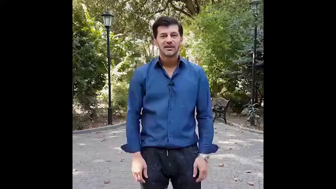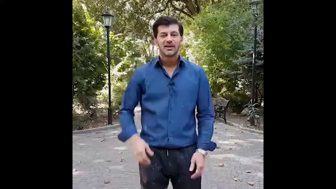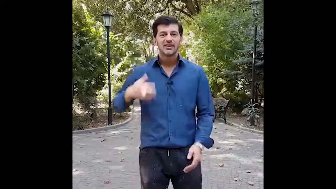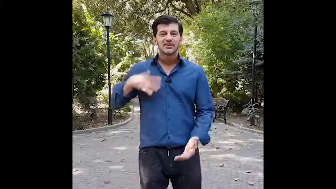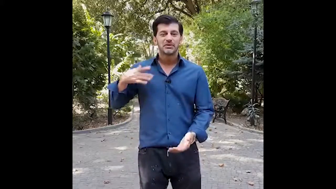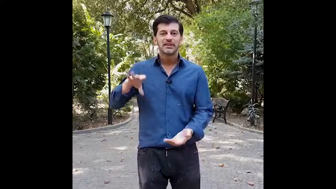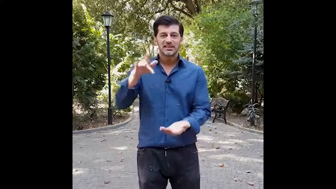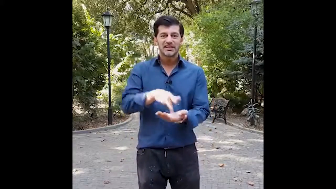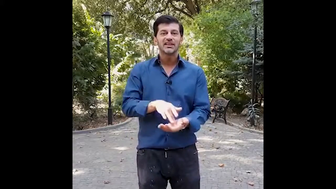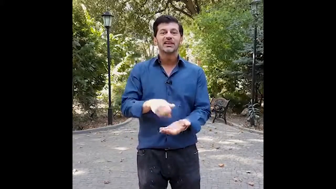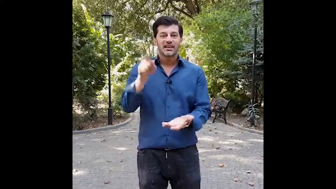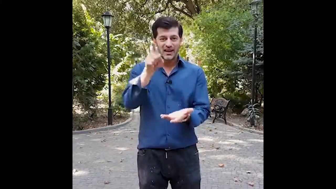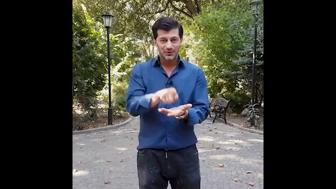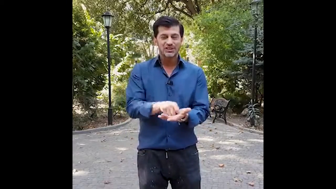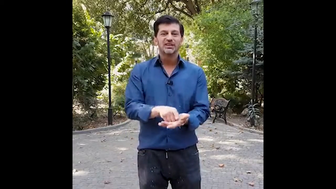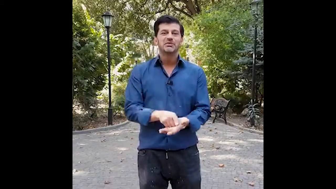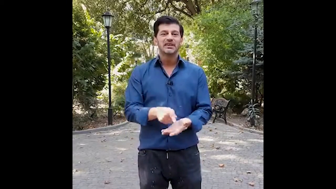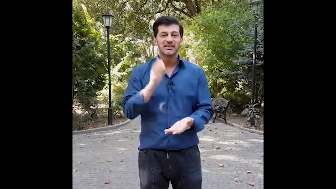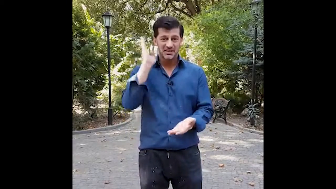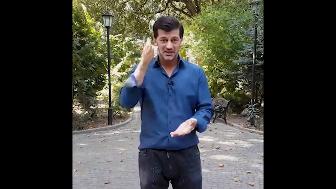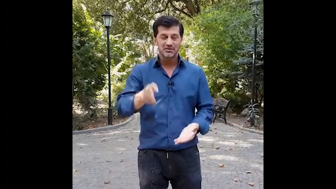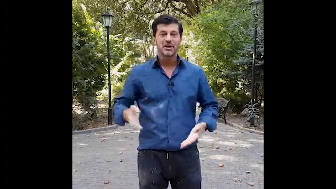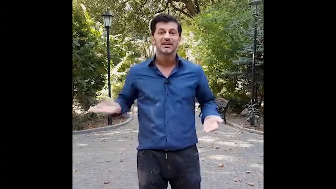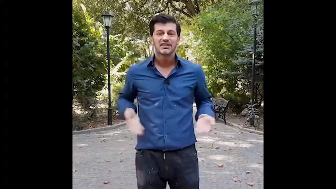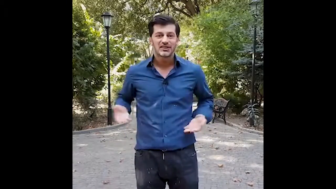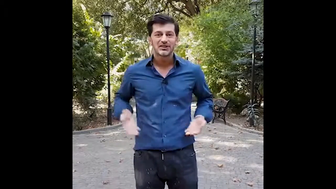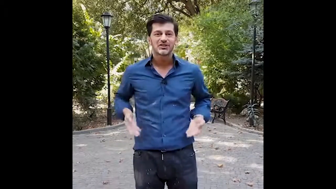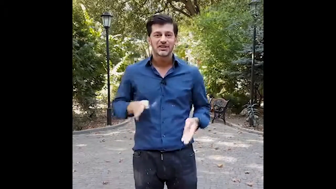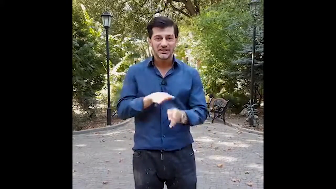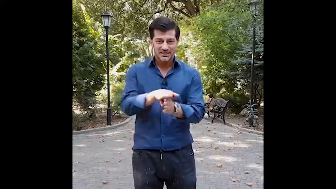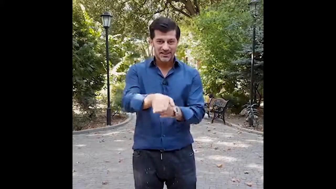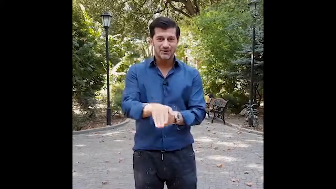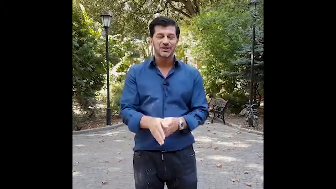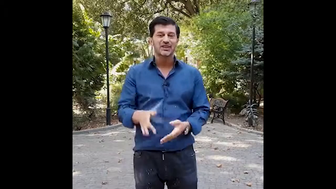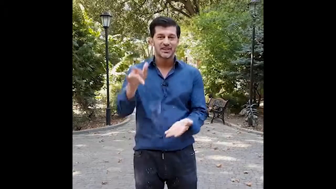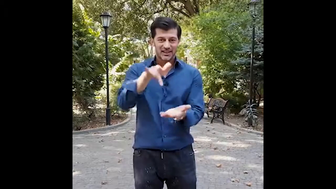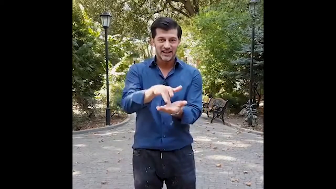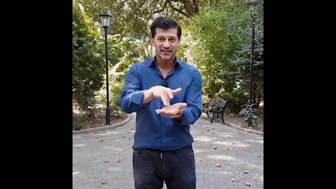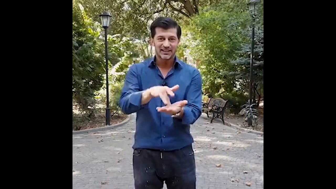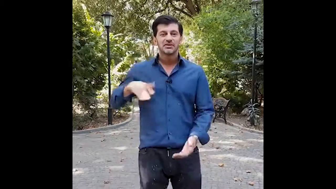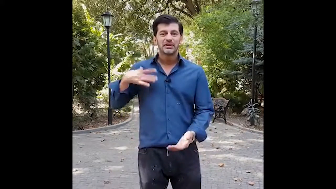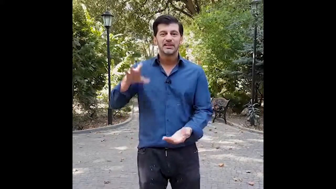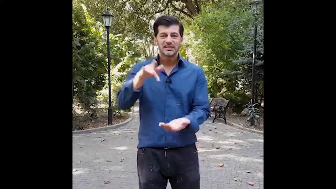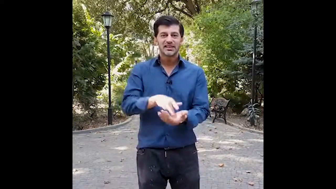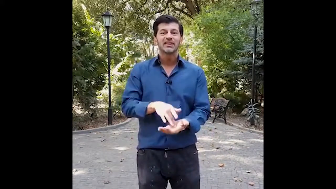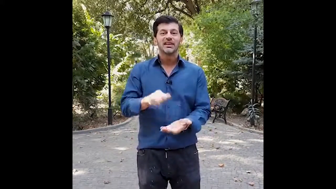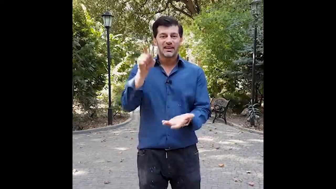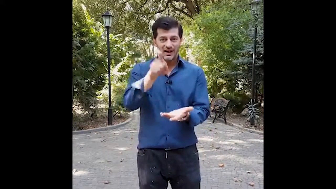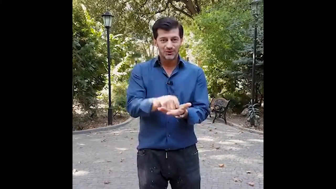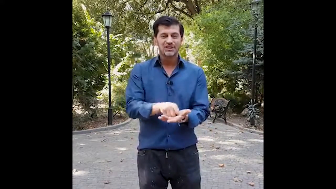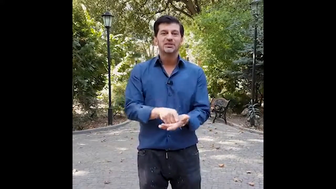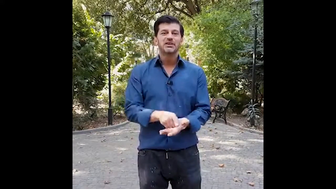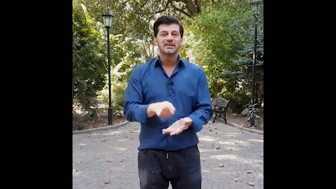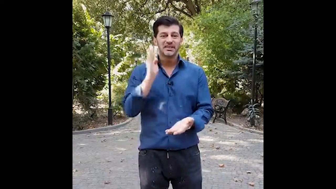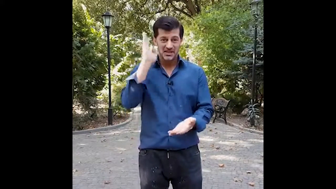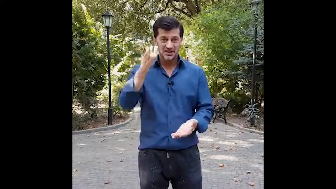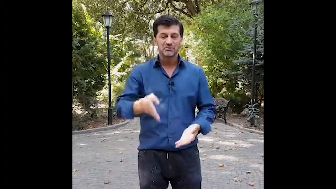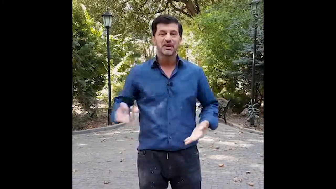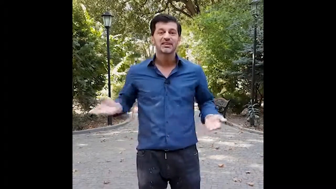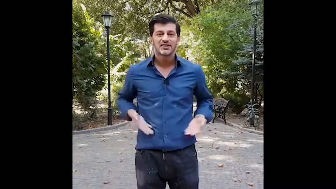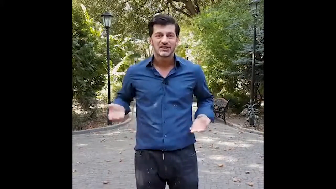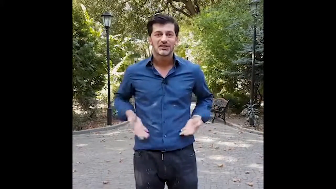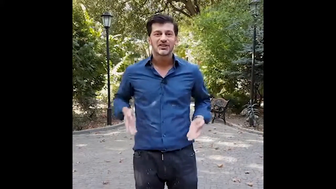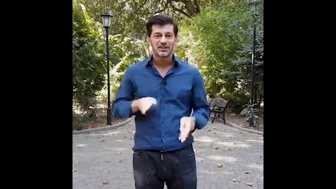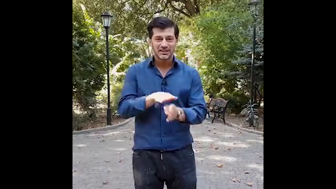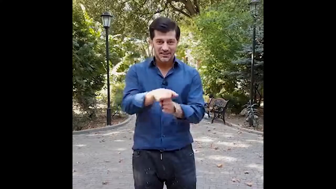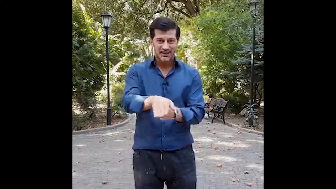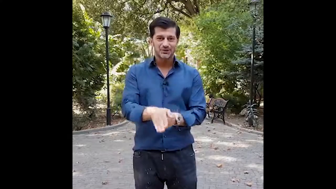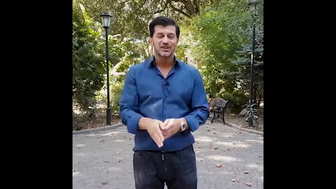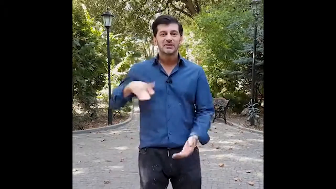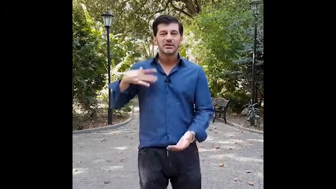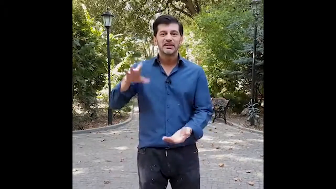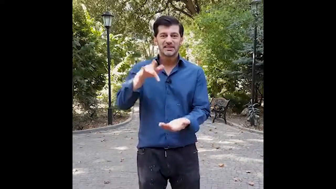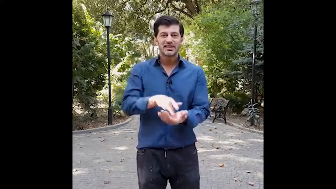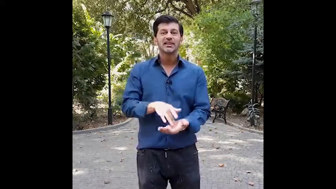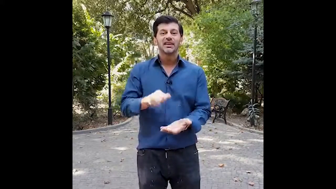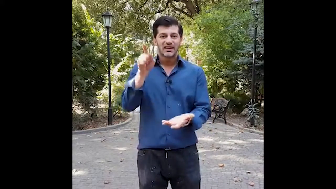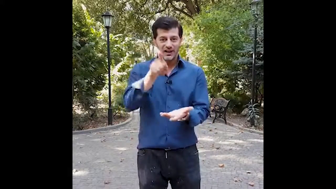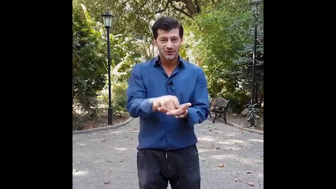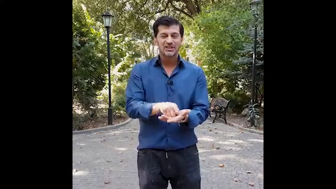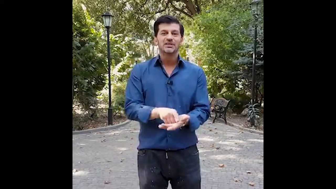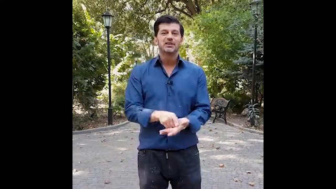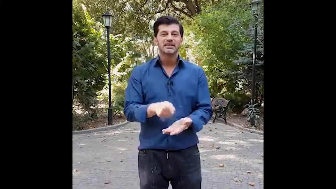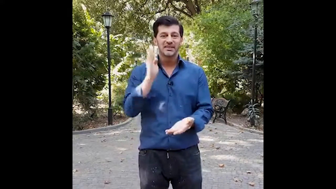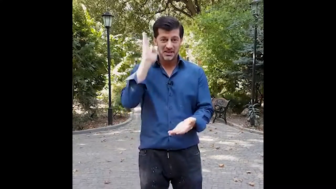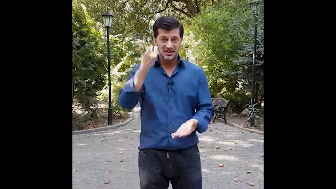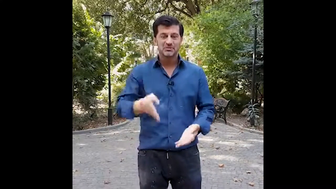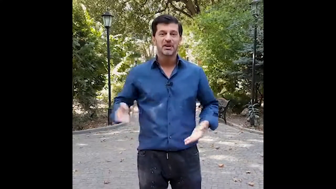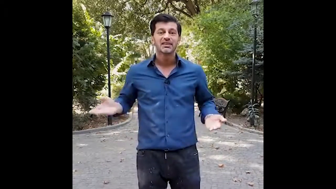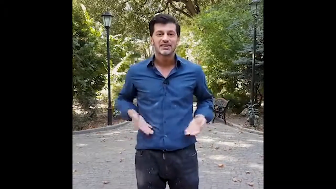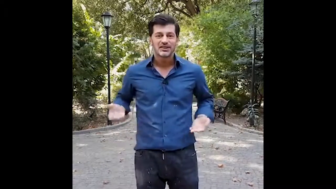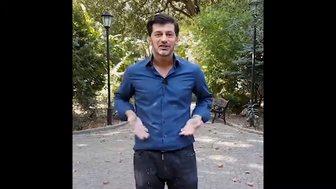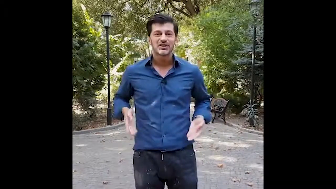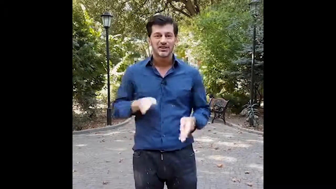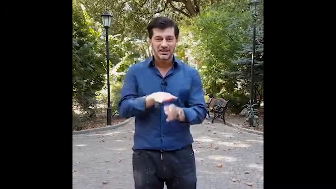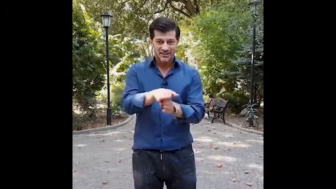kalaZe bichola